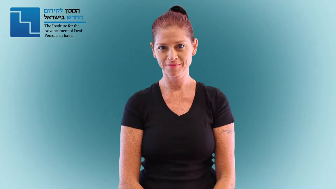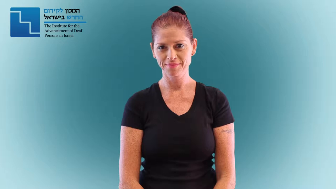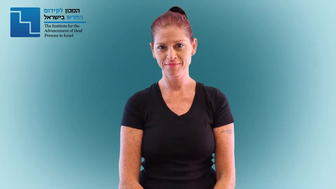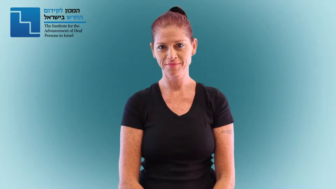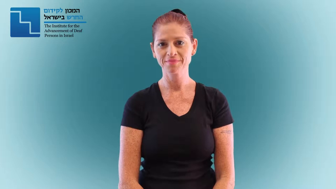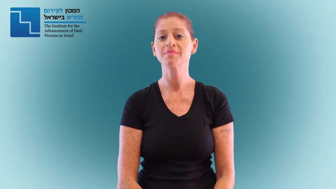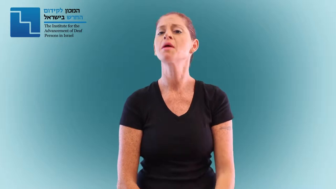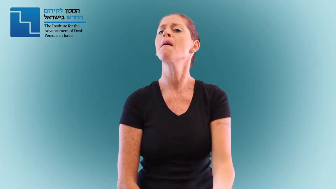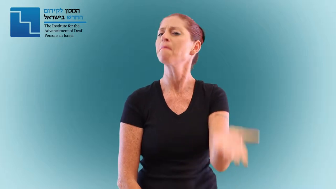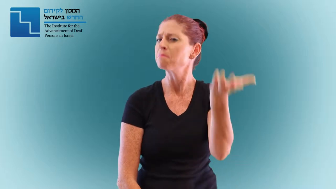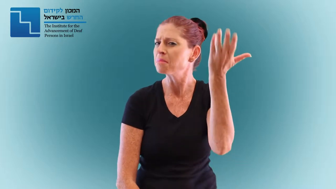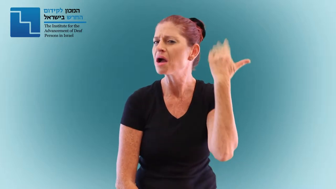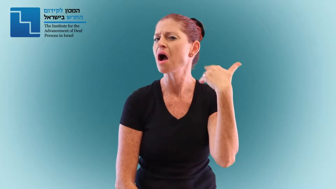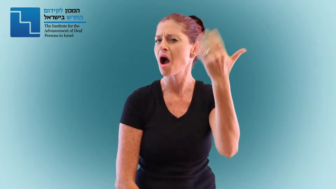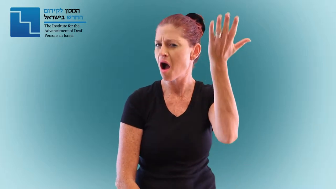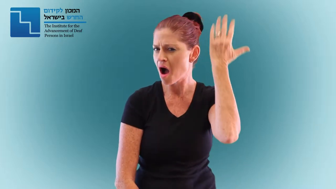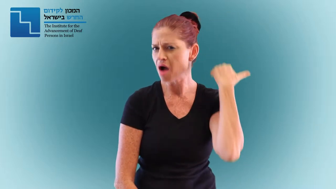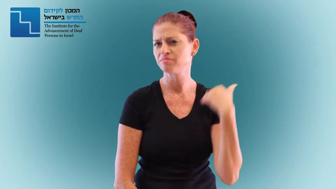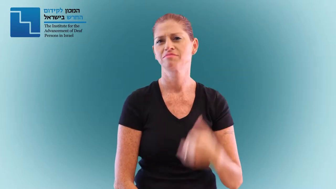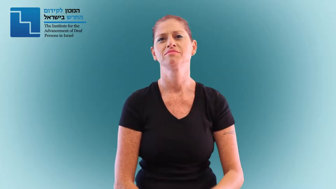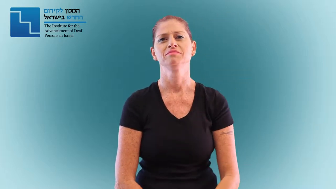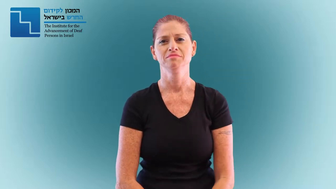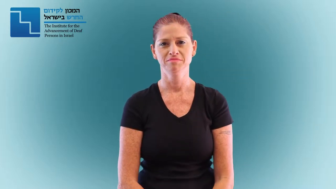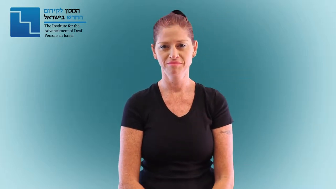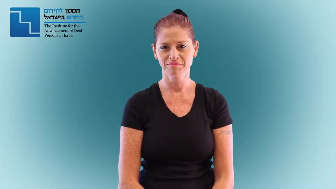פעם (עבר)